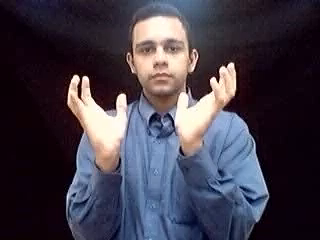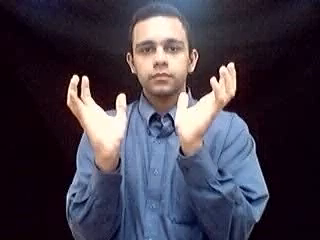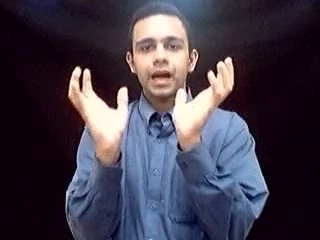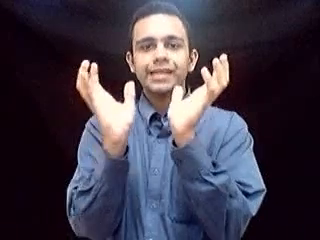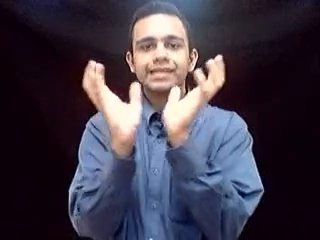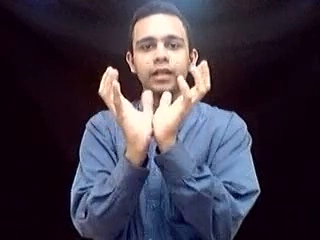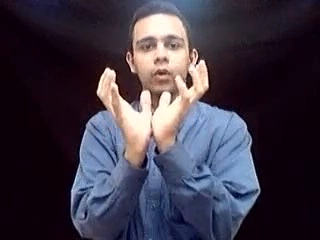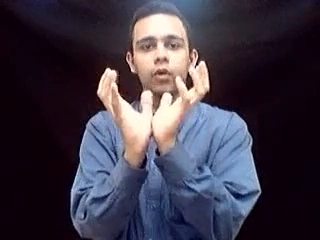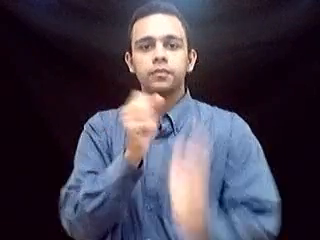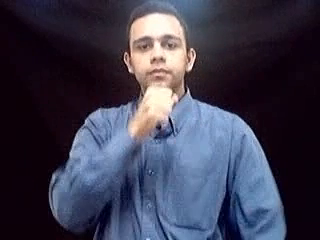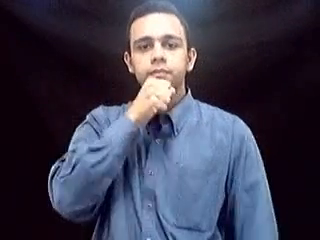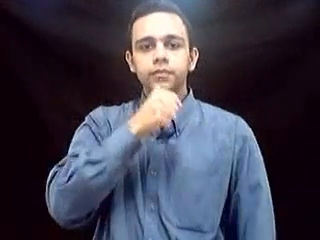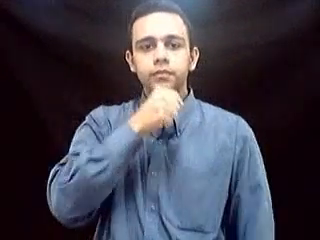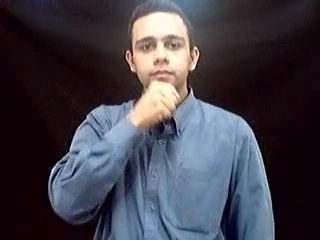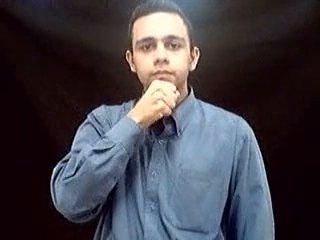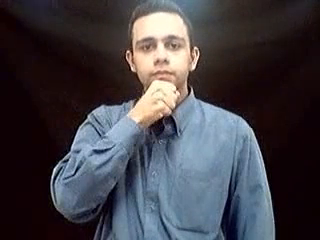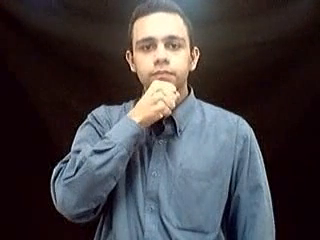asilo